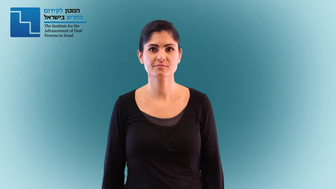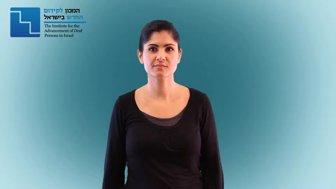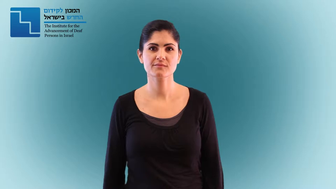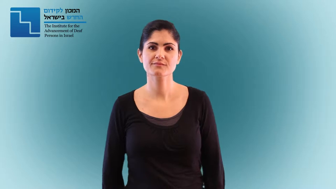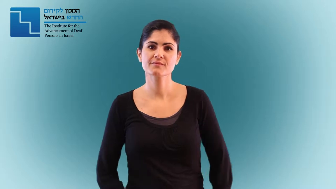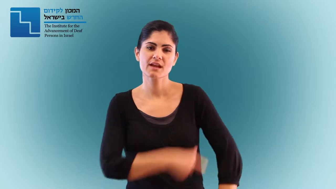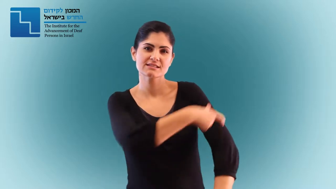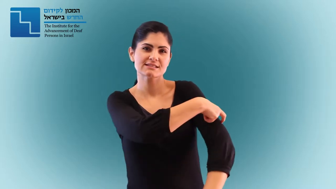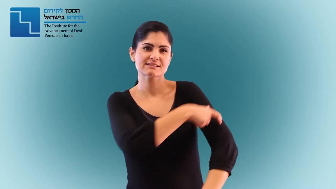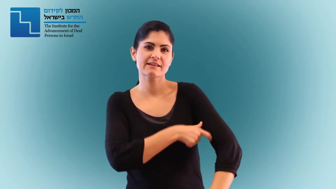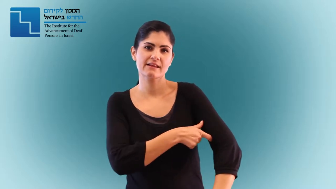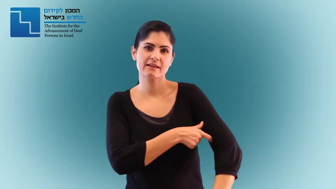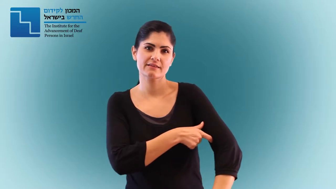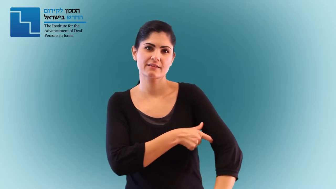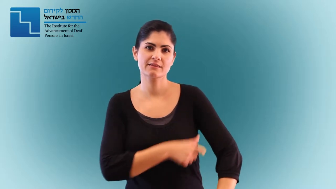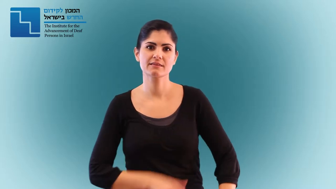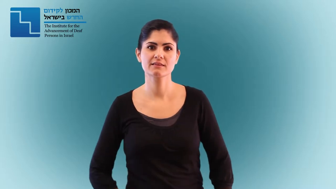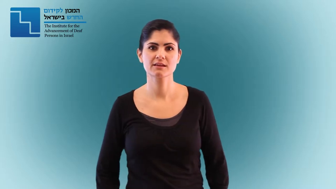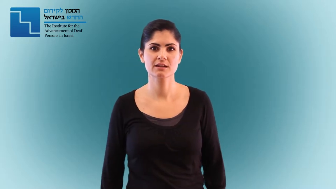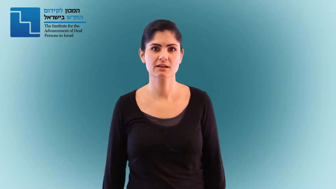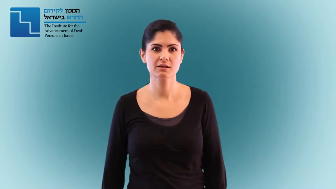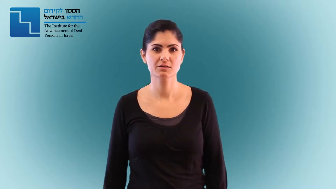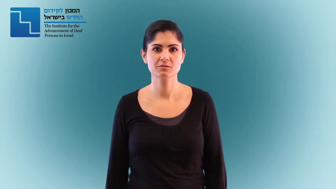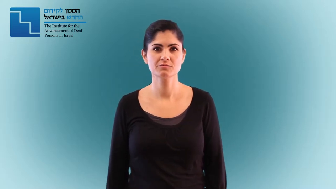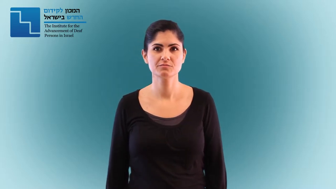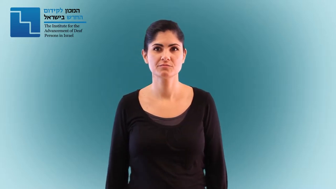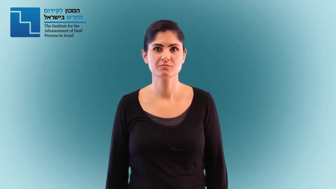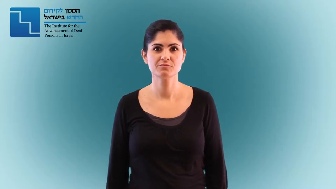סדרן